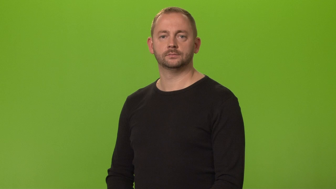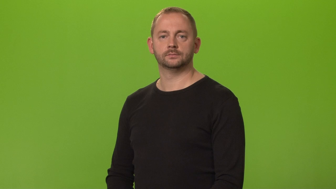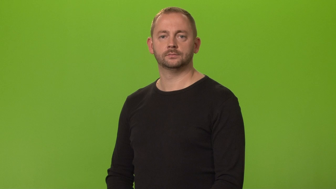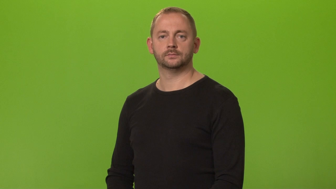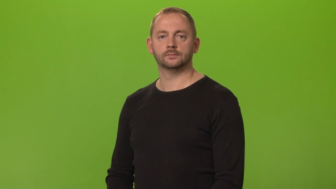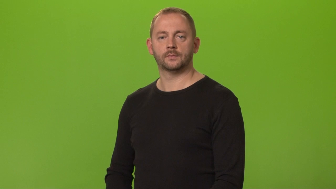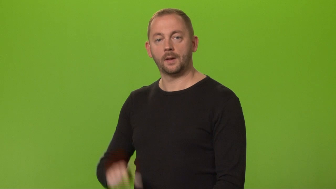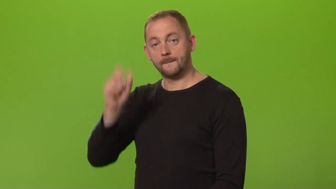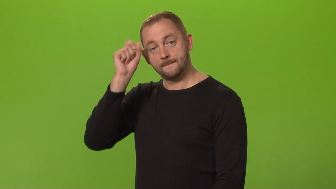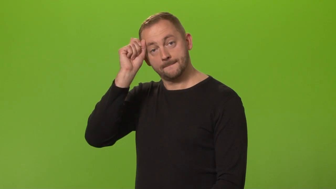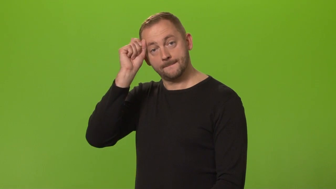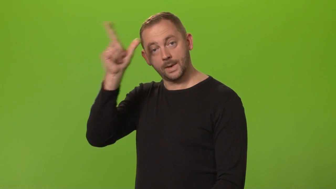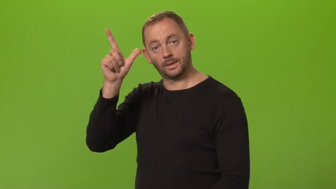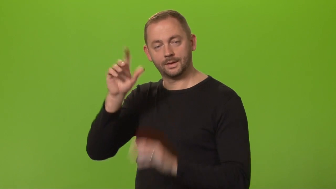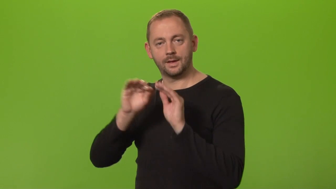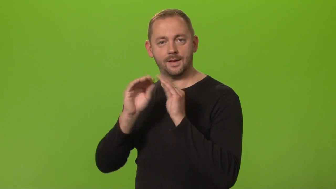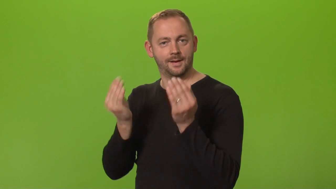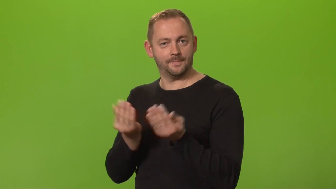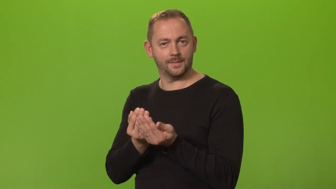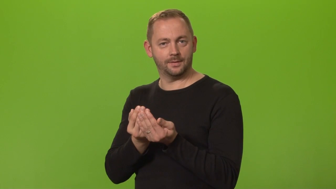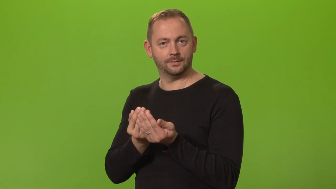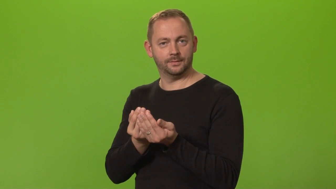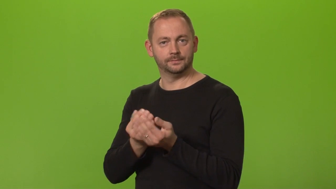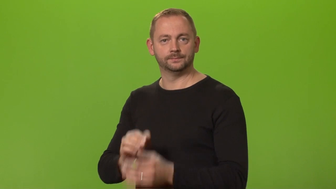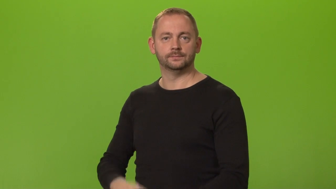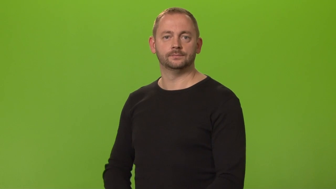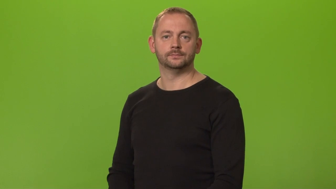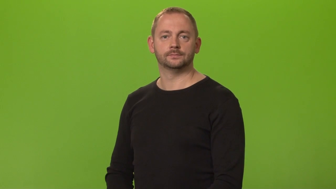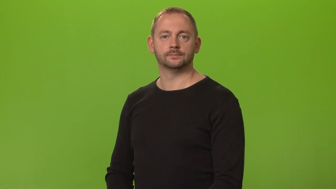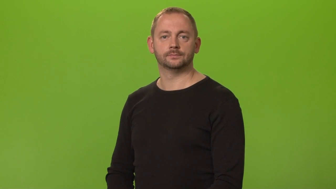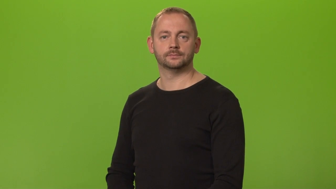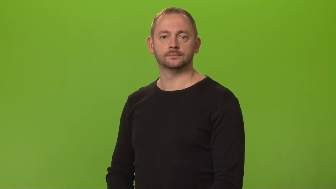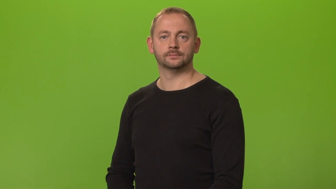42